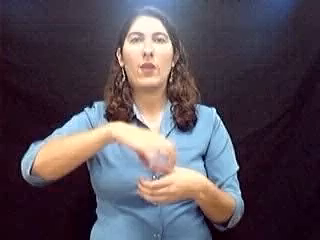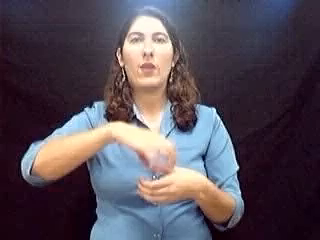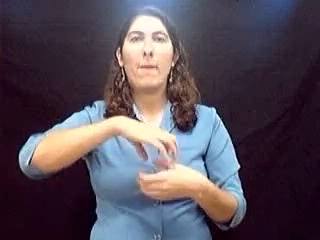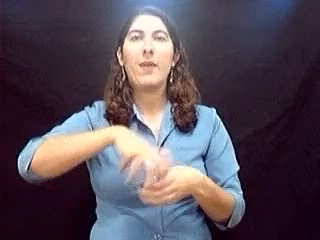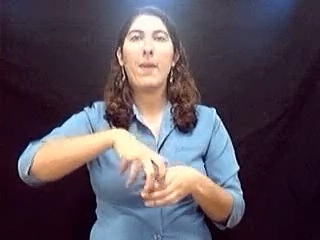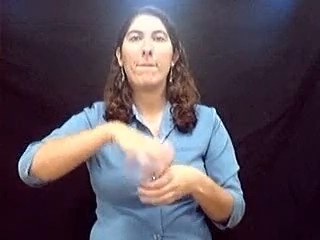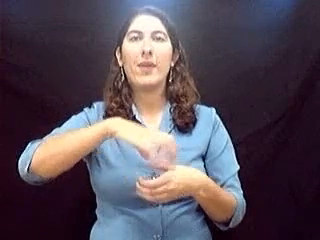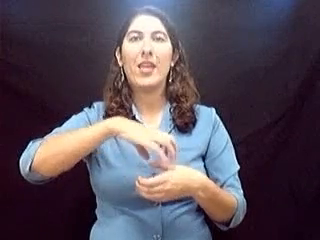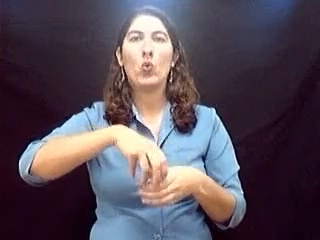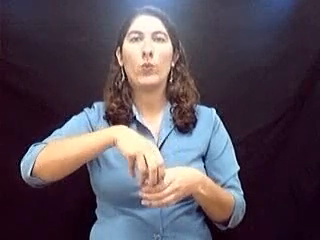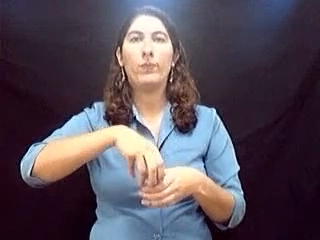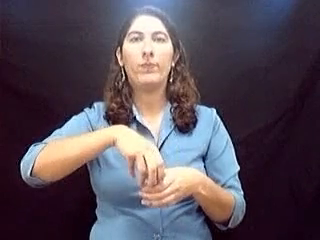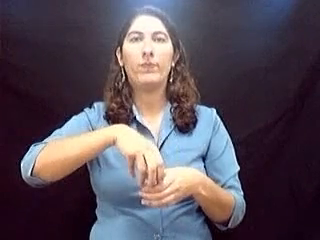pepino